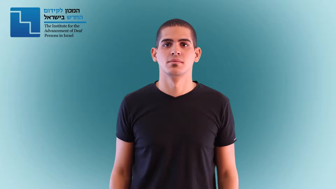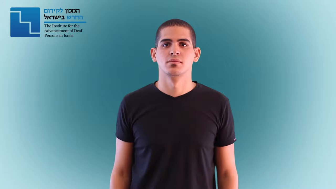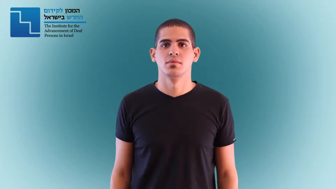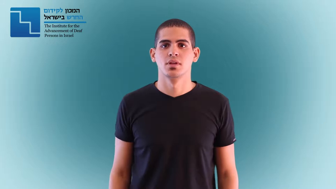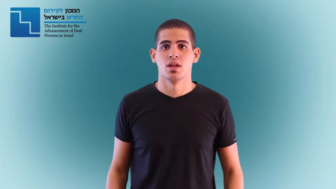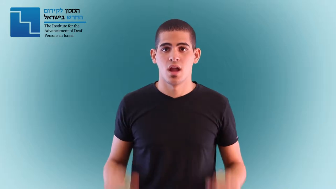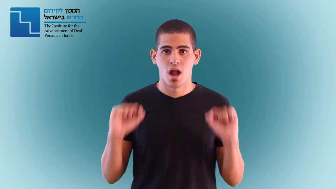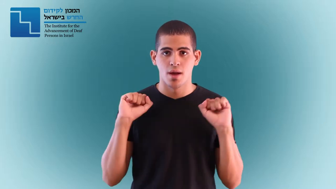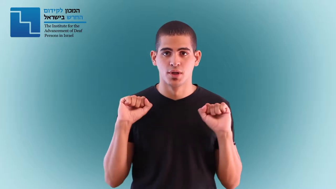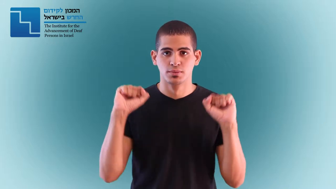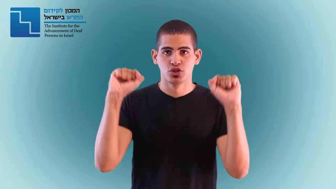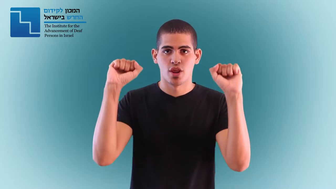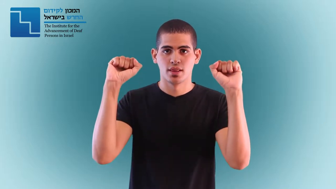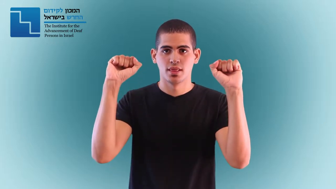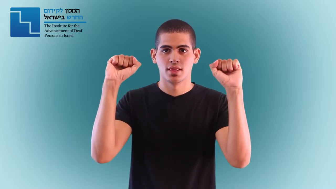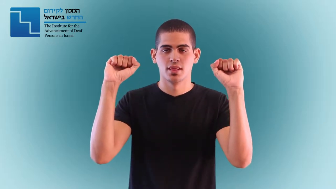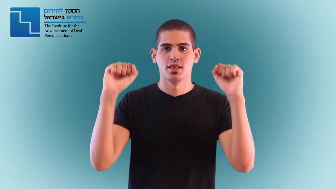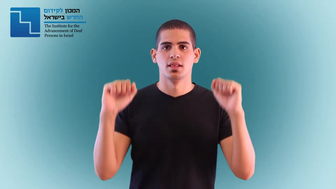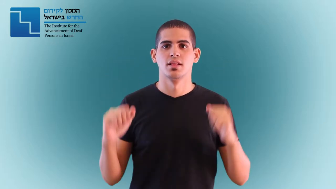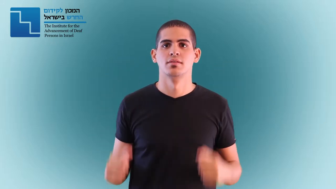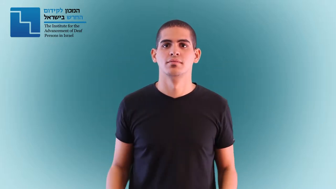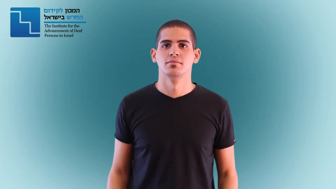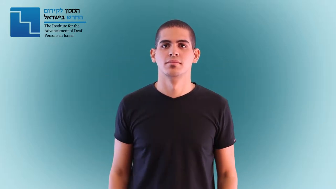הרמת משקולות